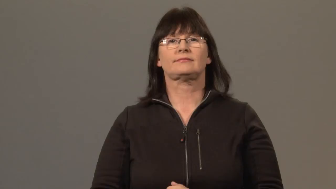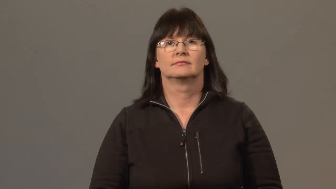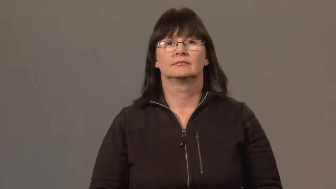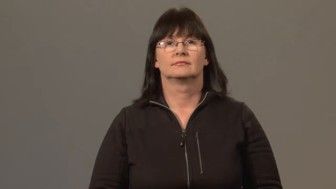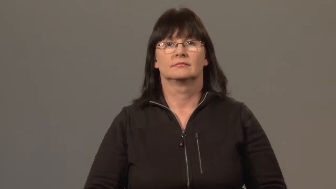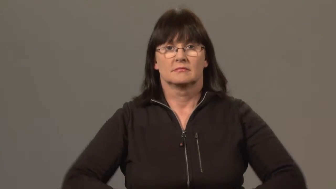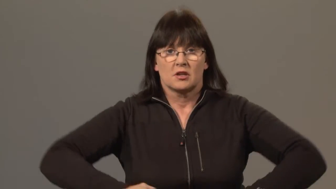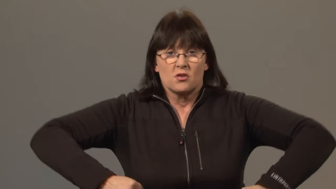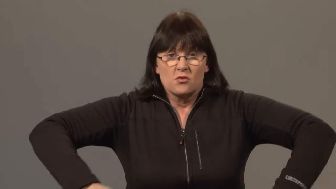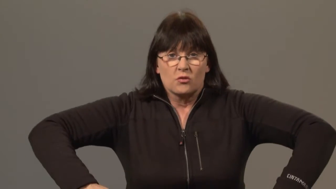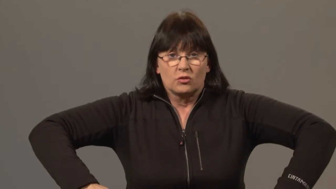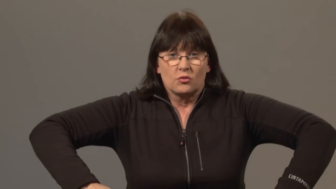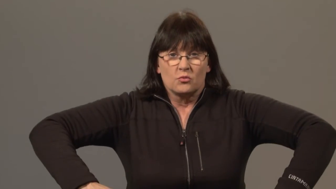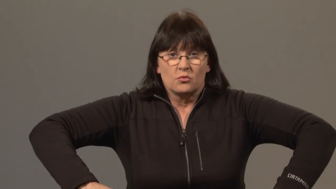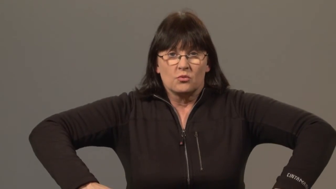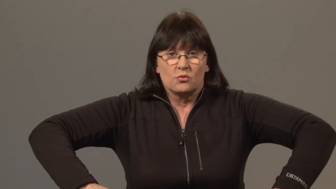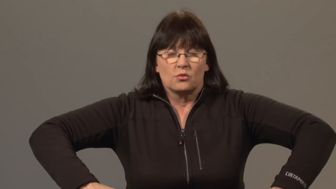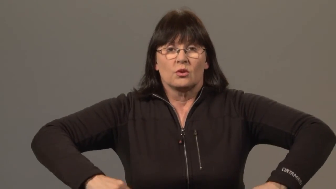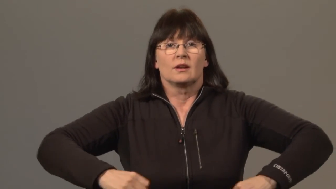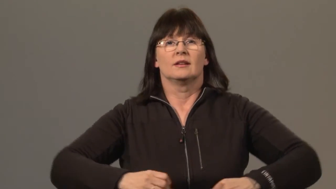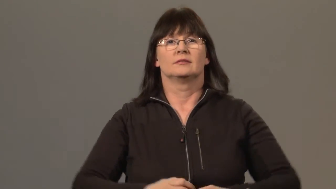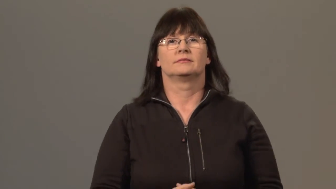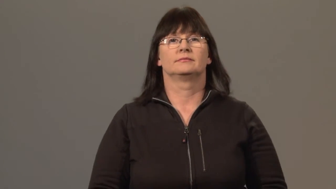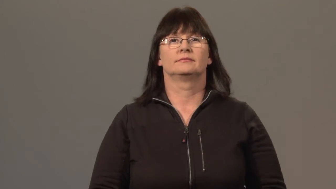Jötunn